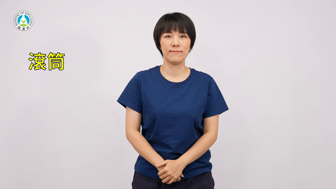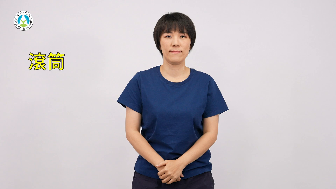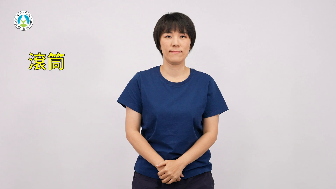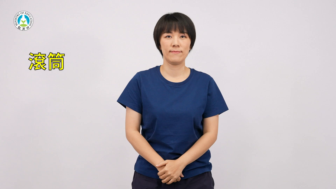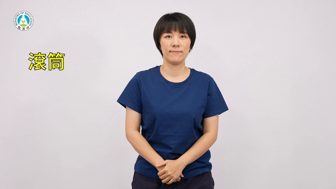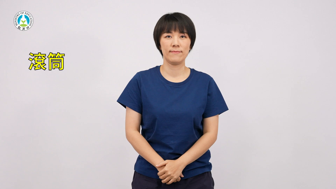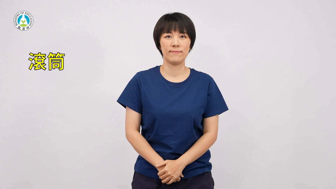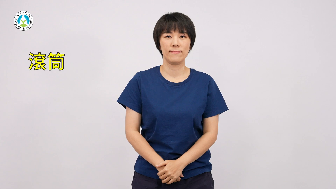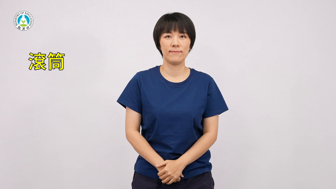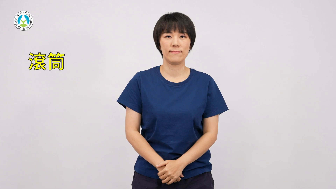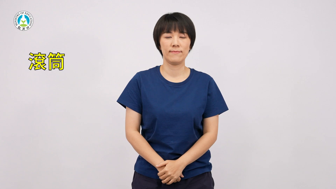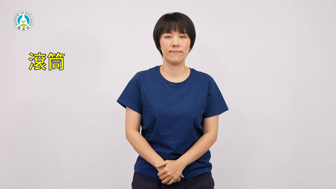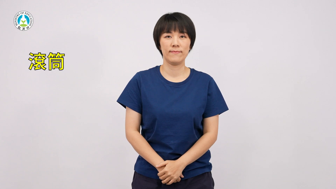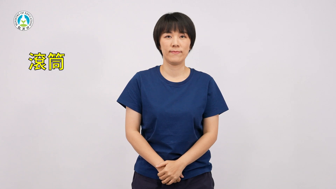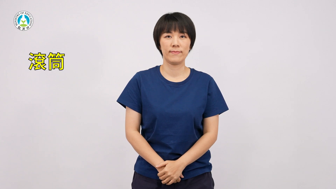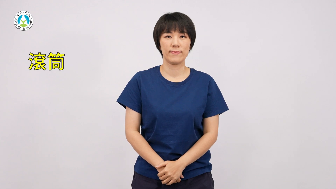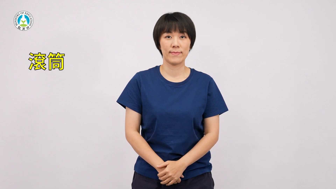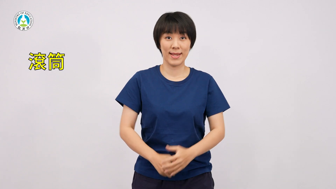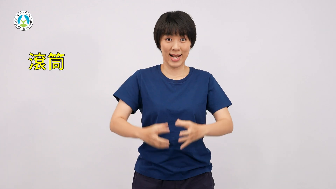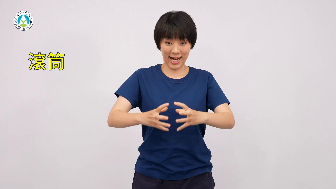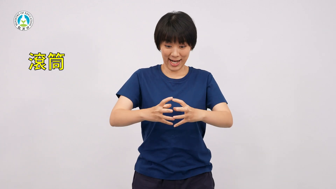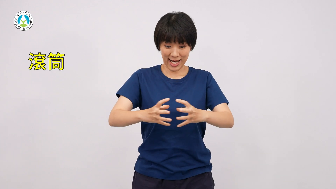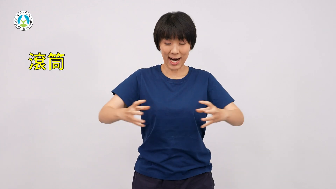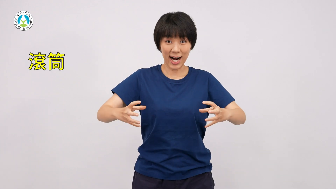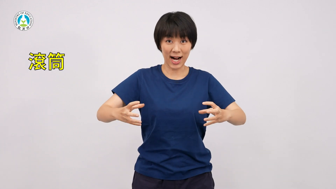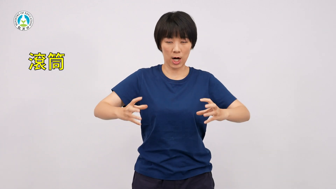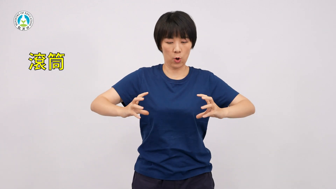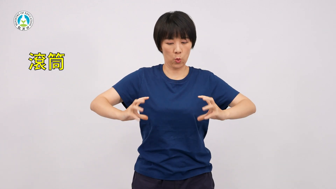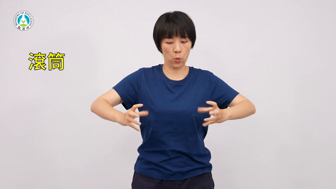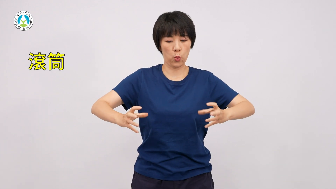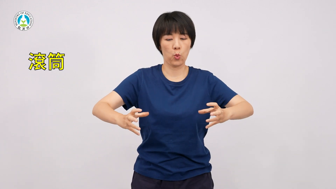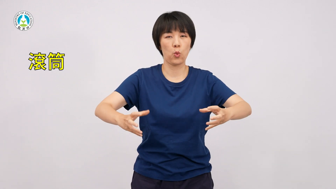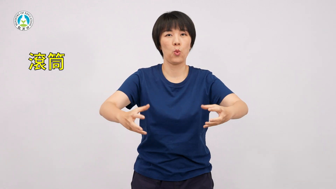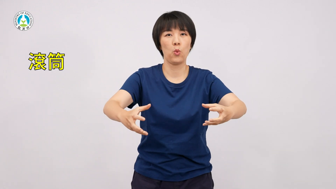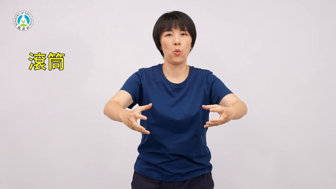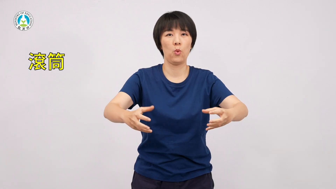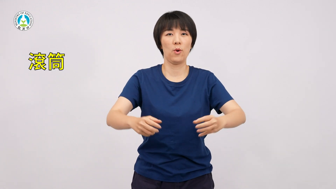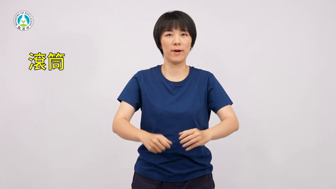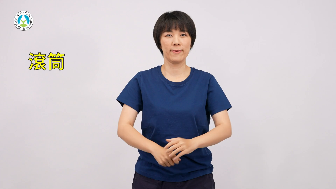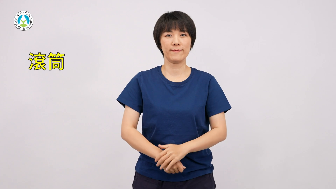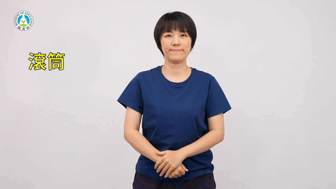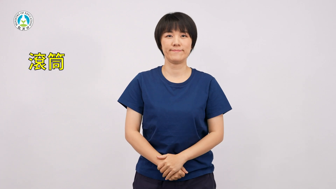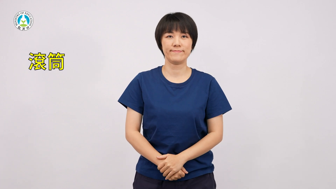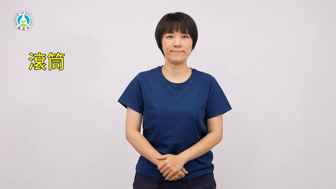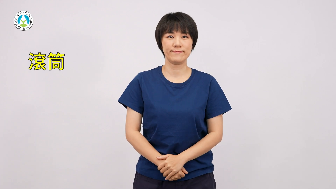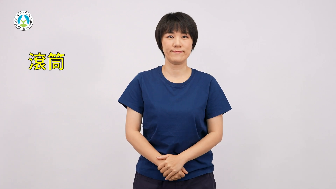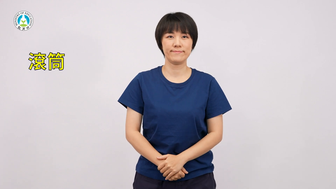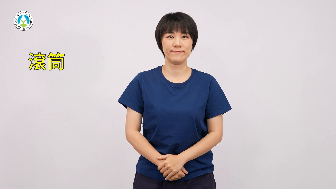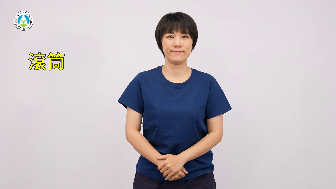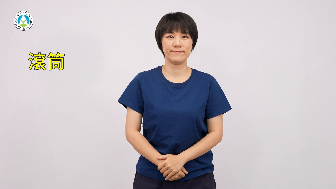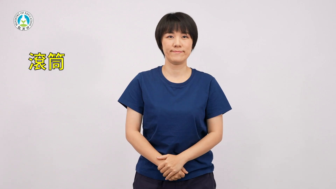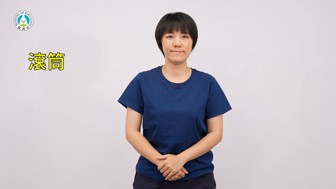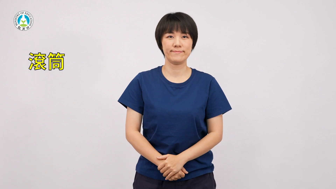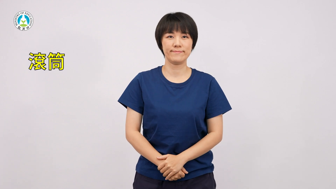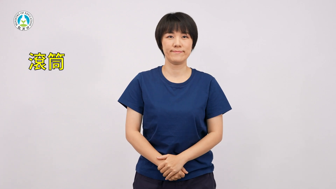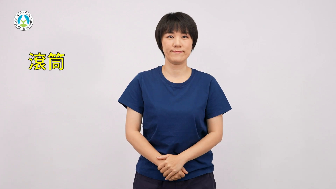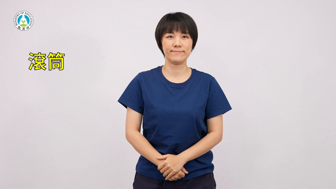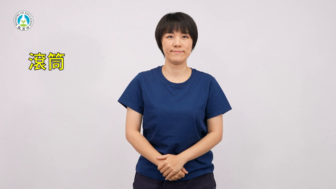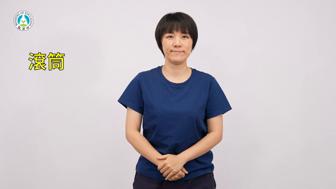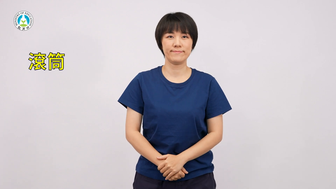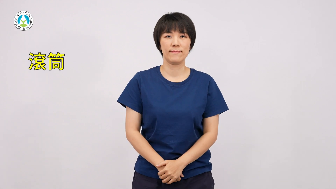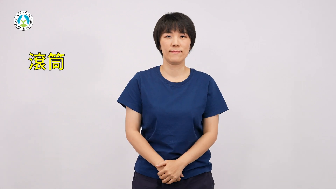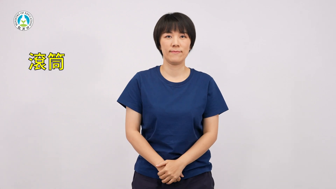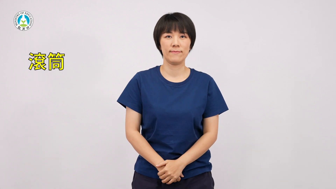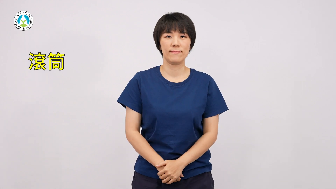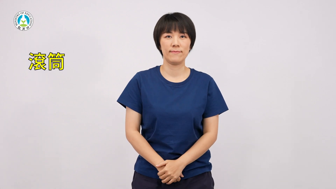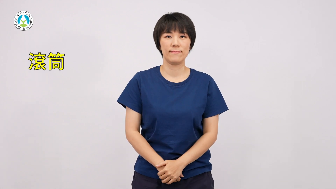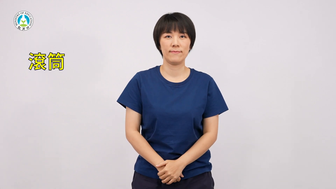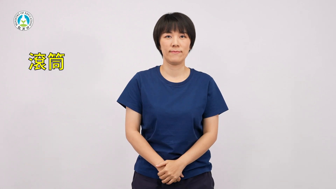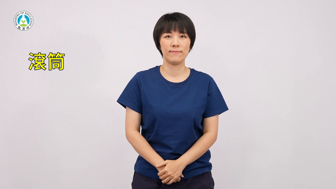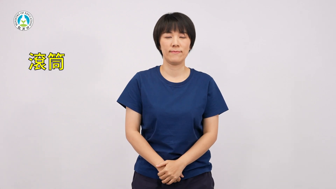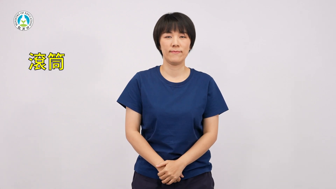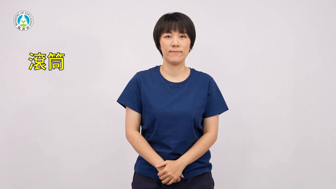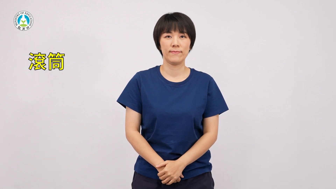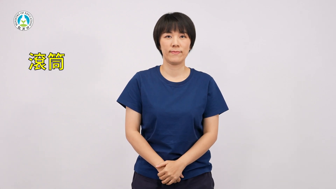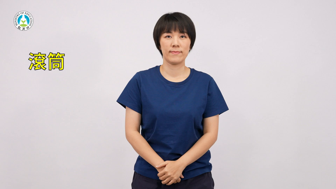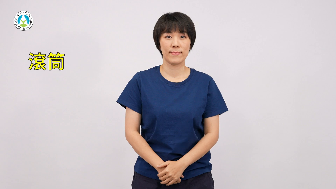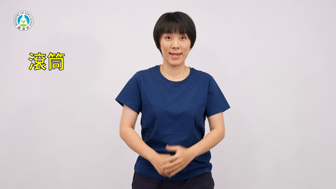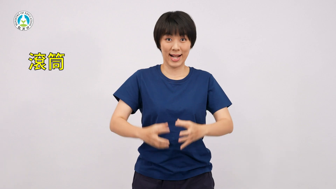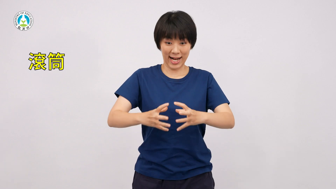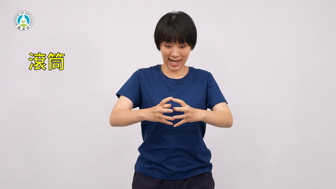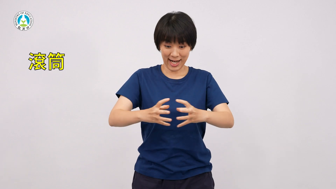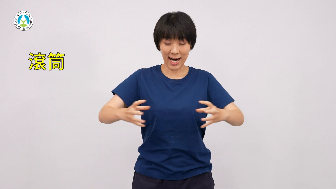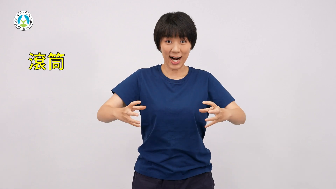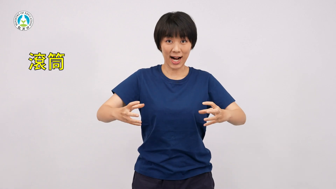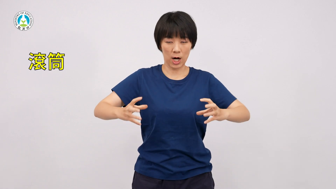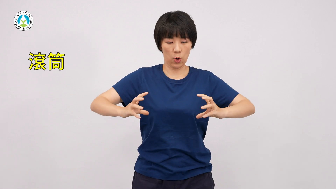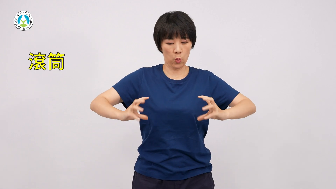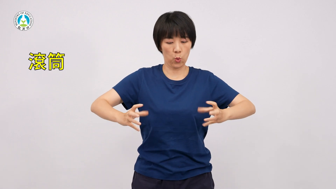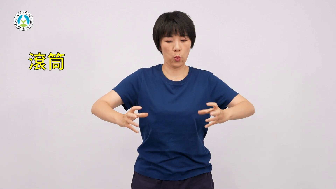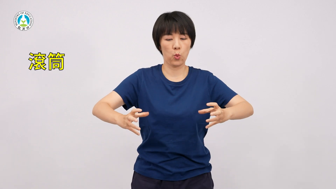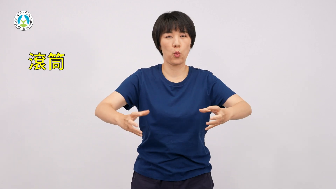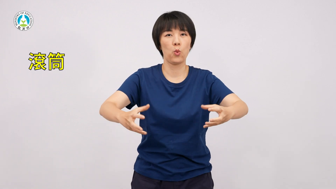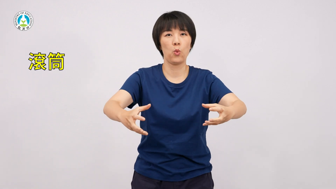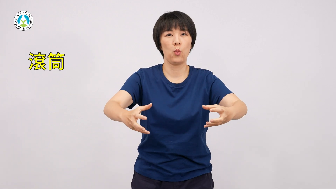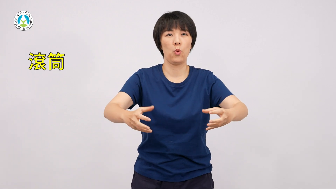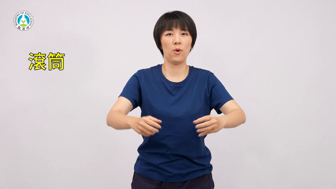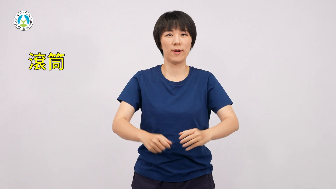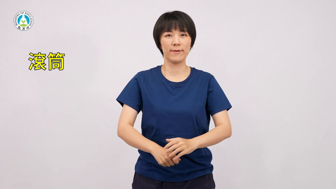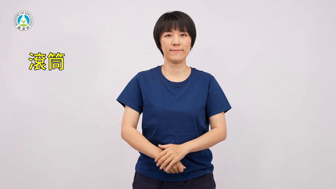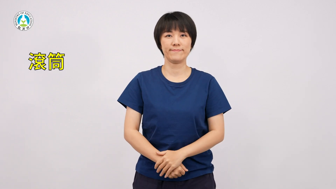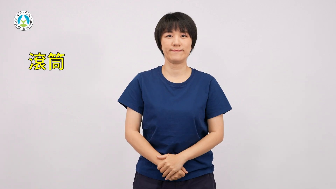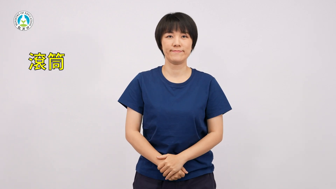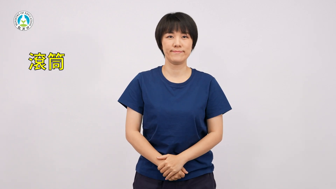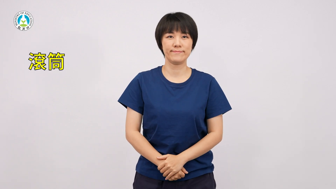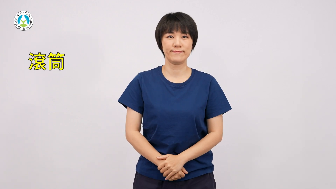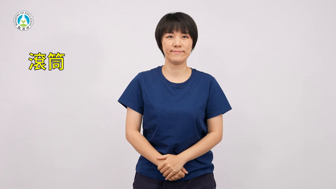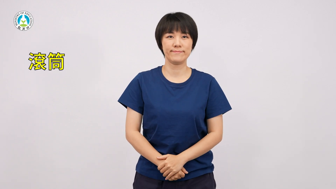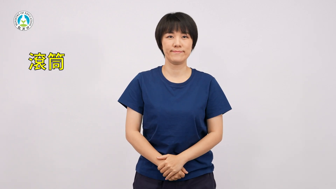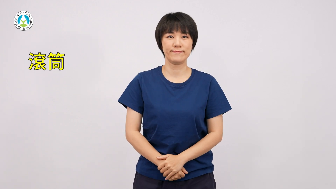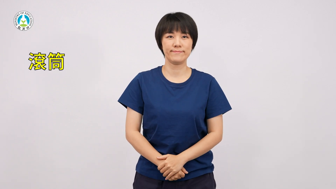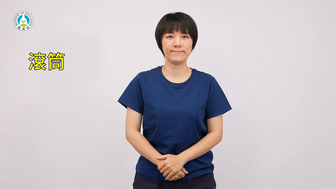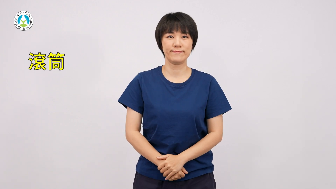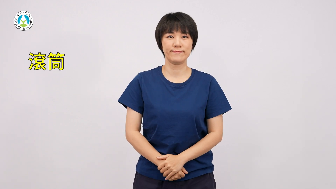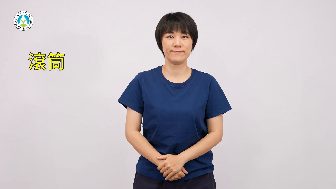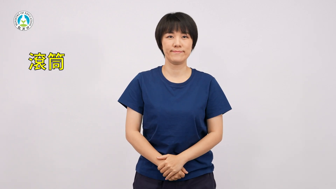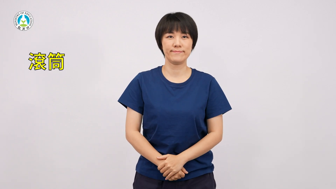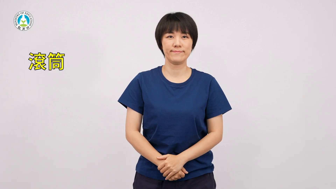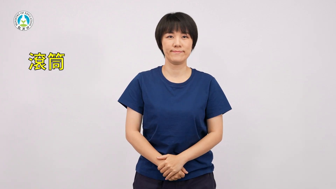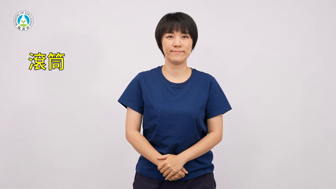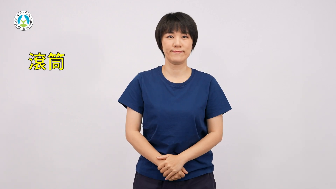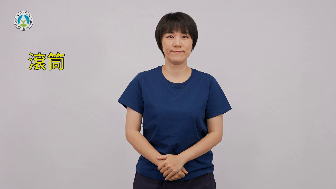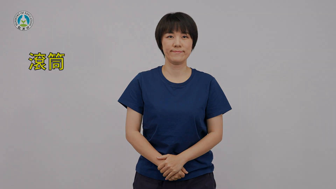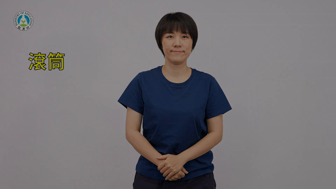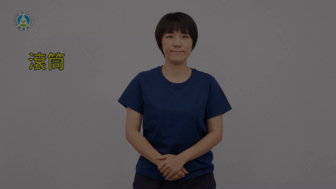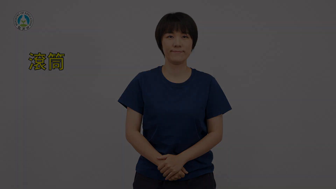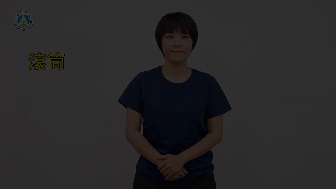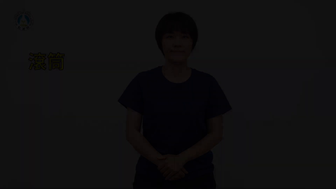滾筒